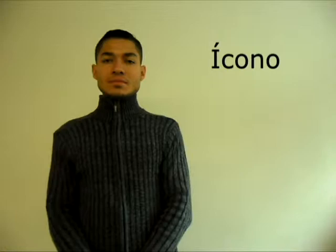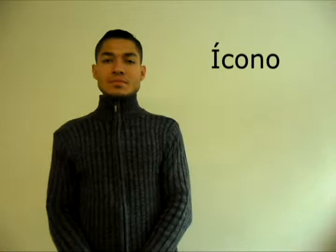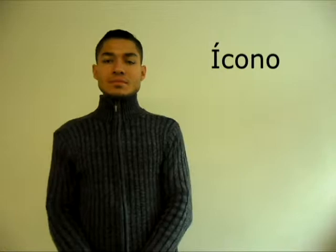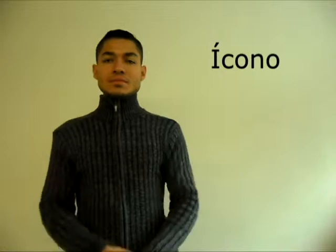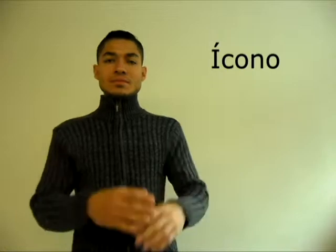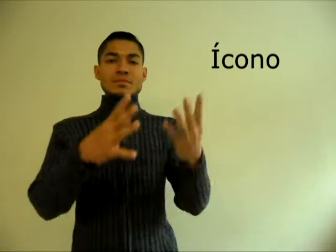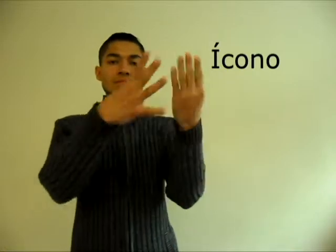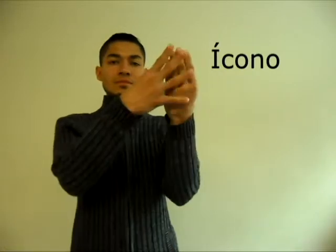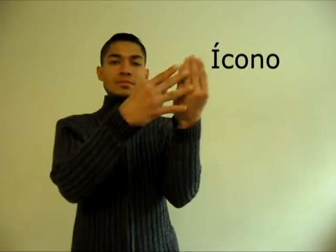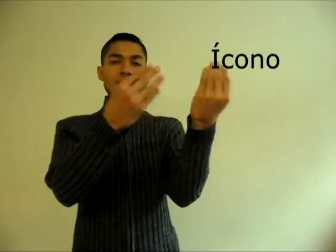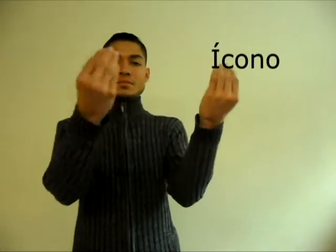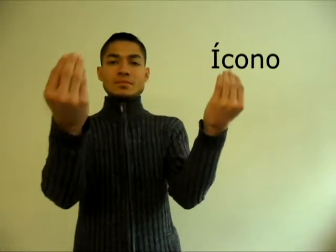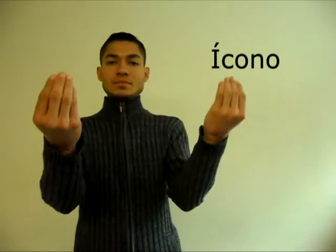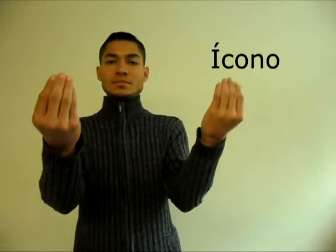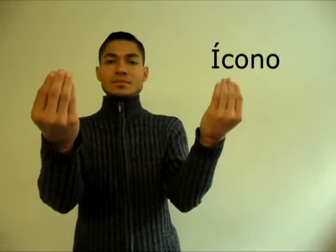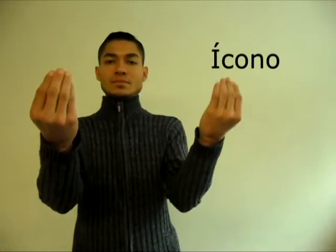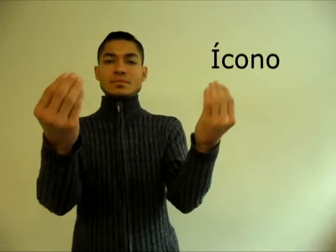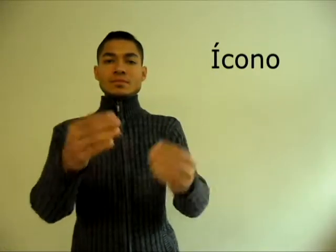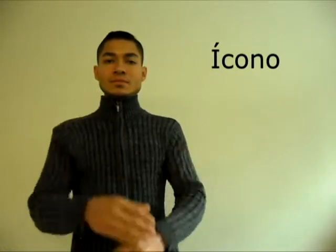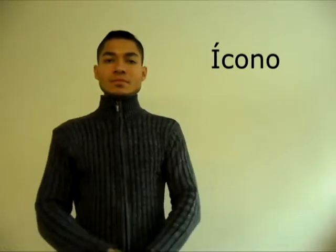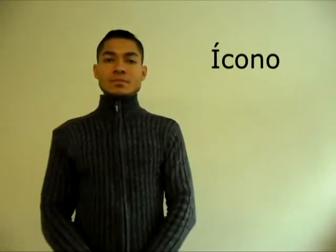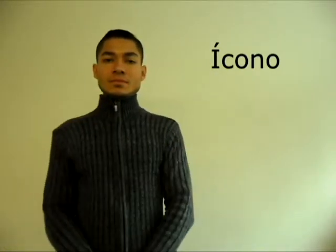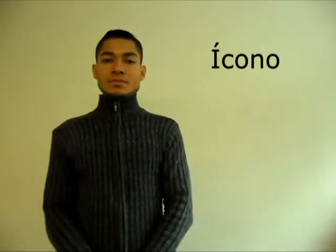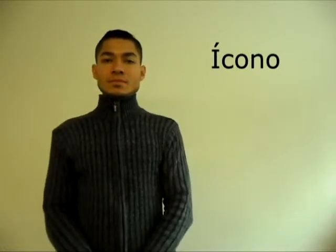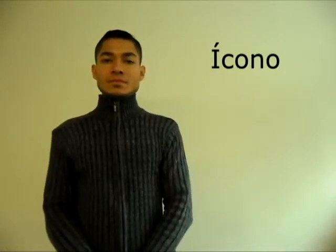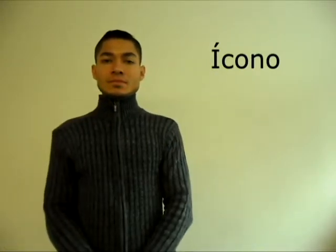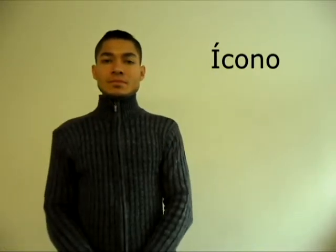Ícono